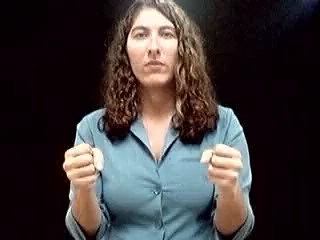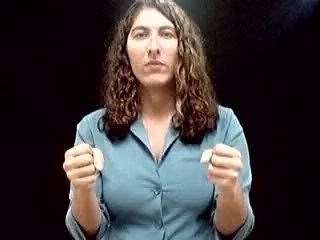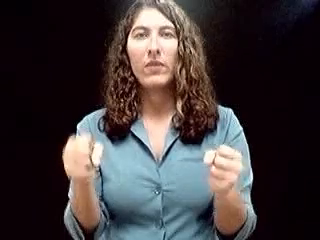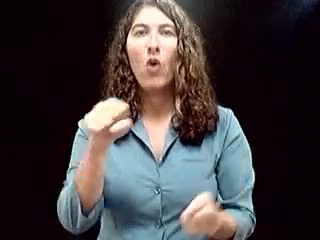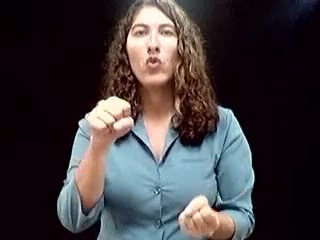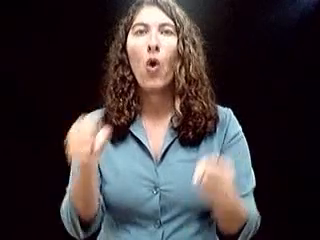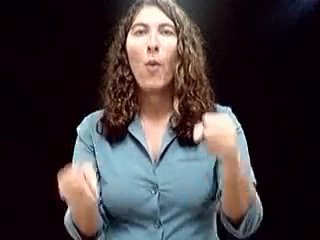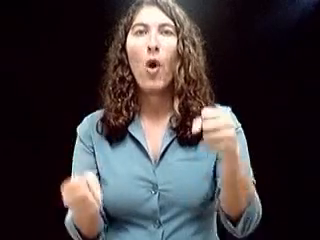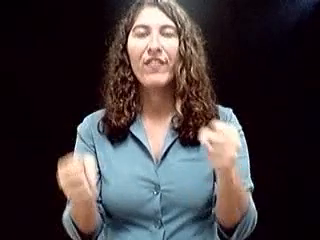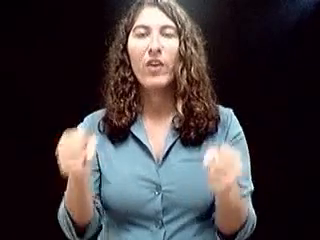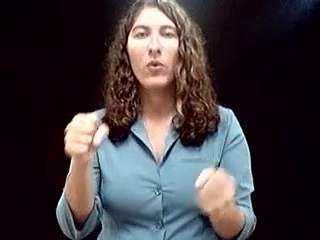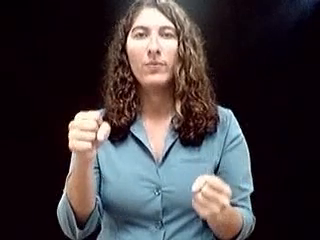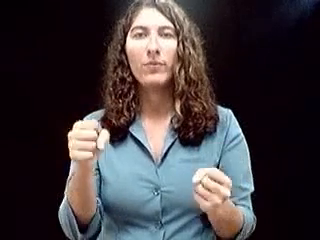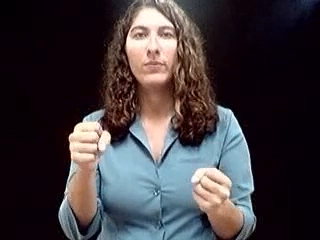automovel